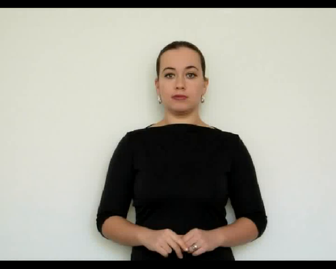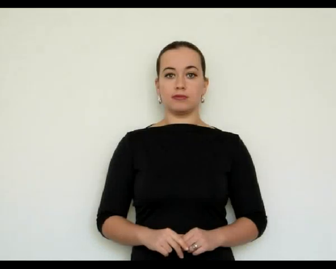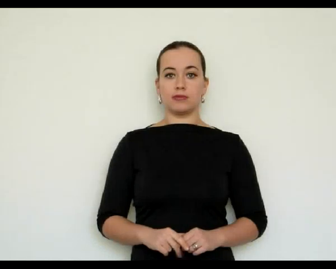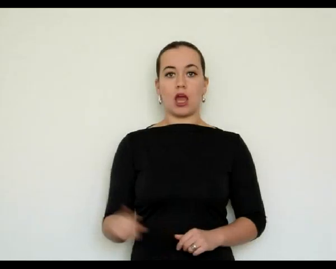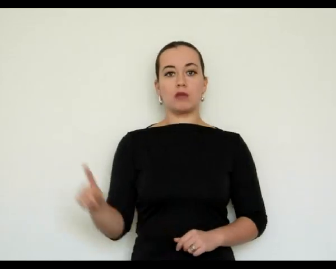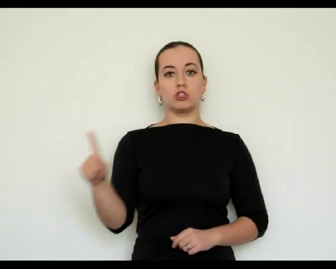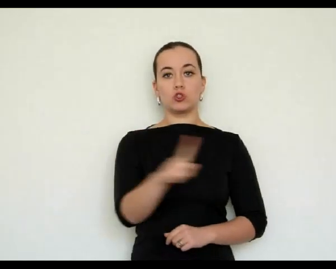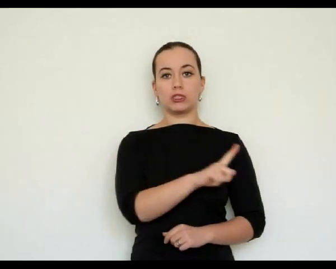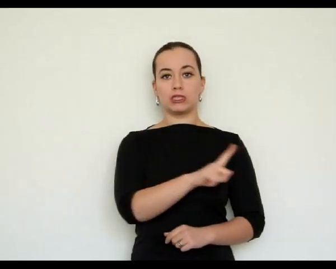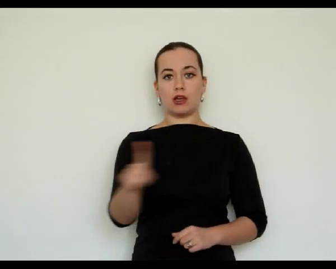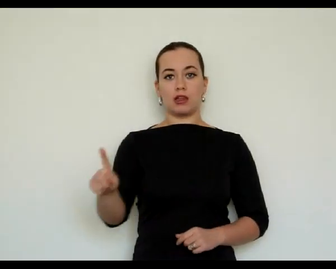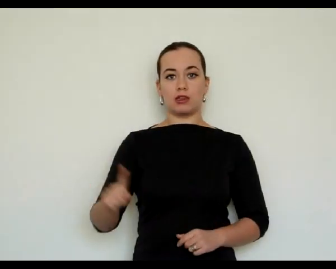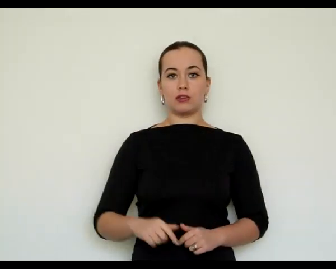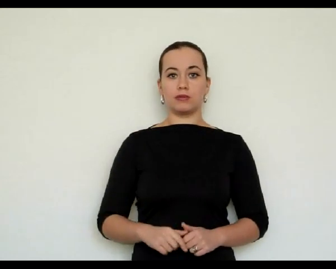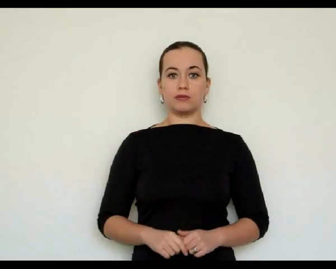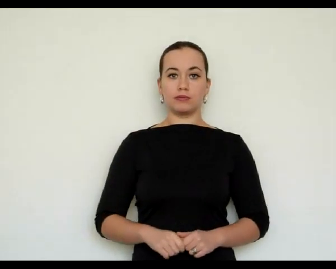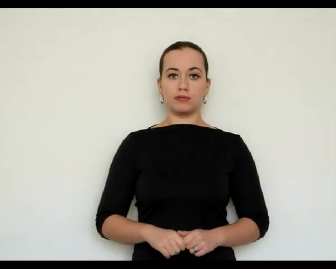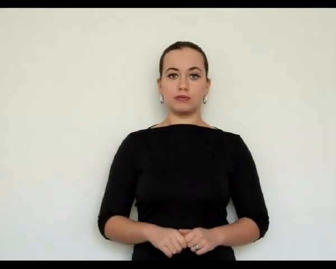маршрутизатор